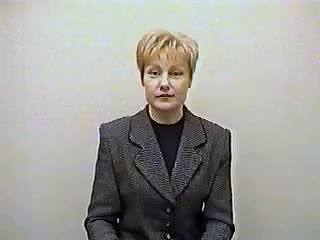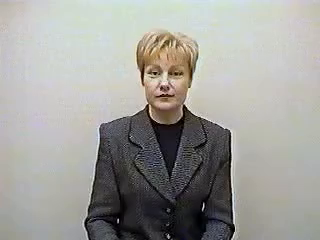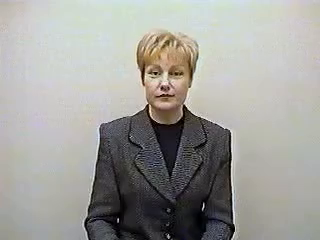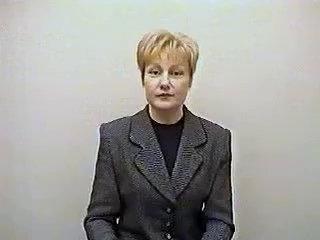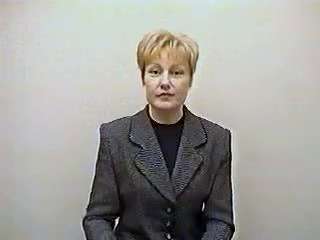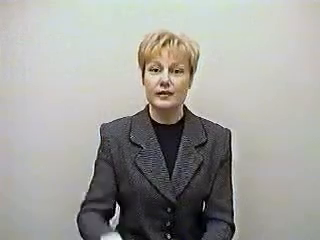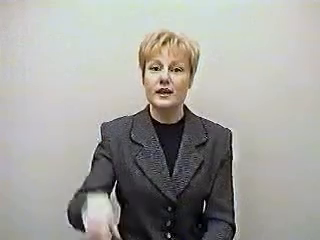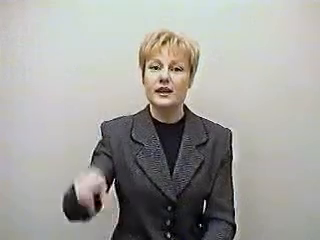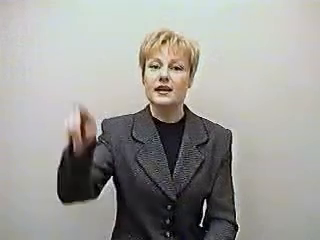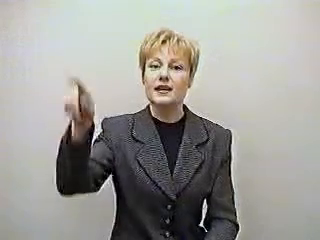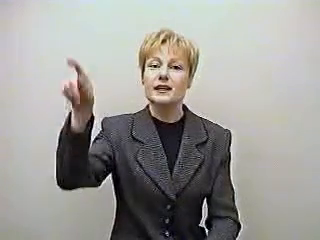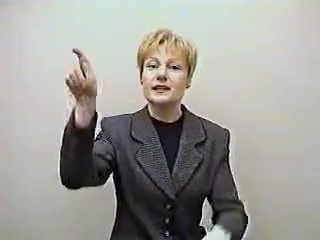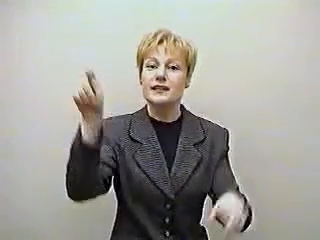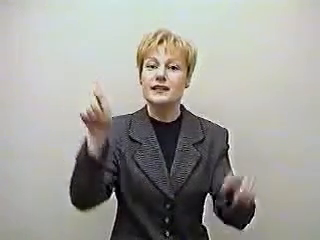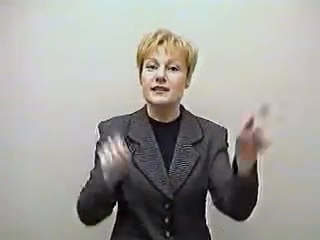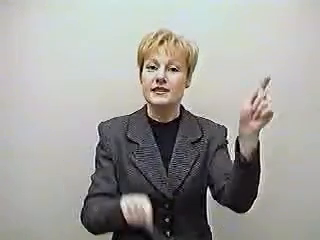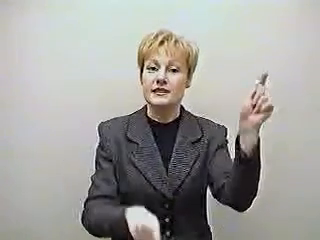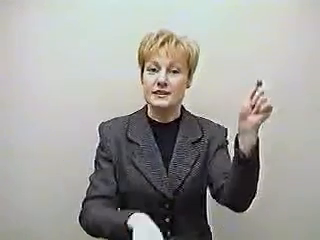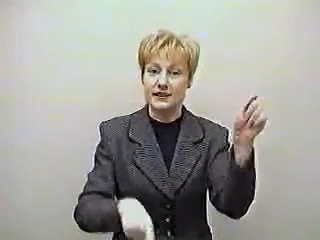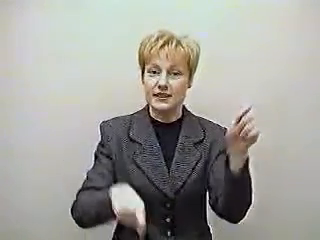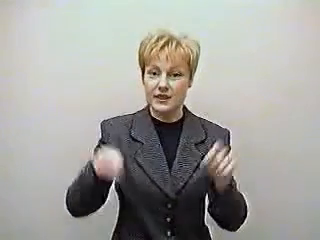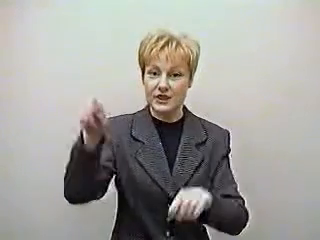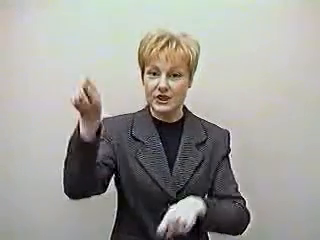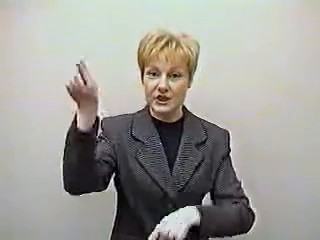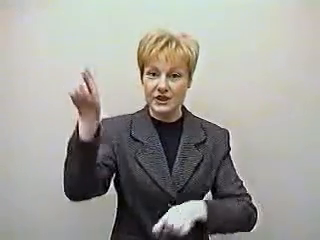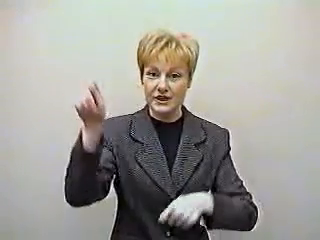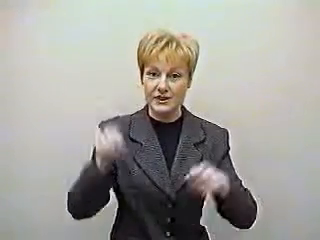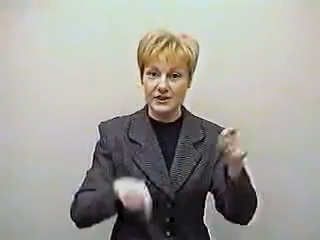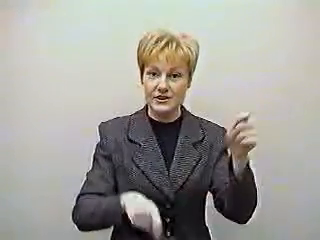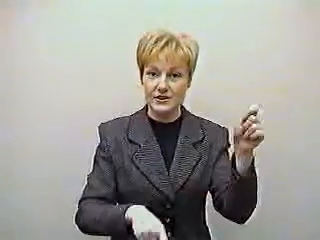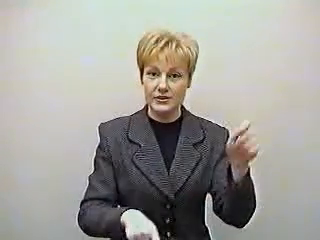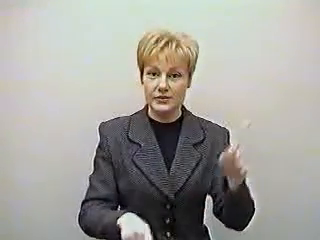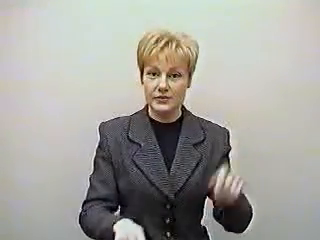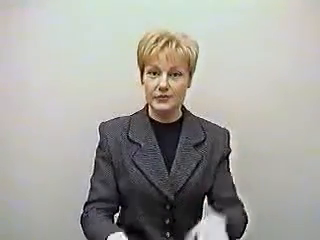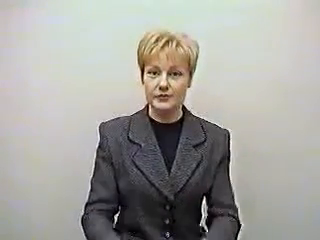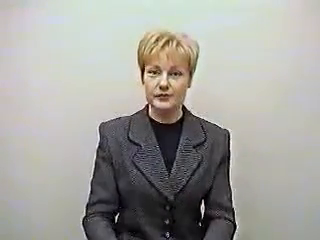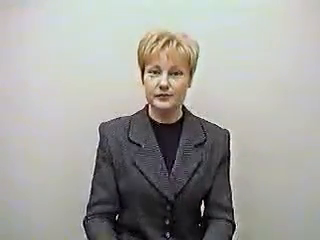съезд